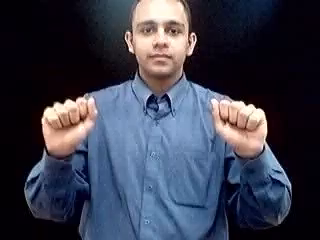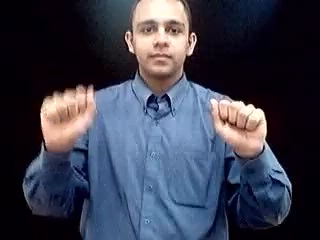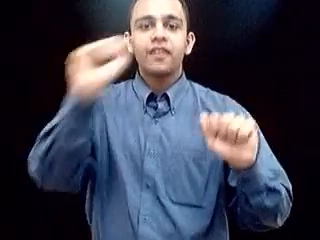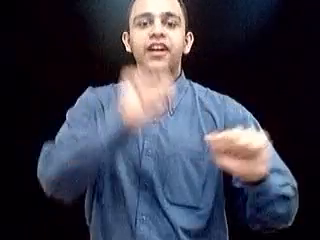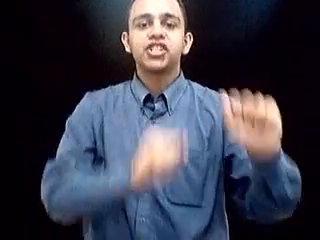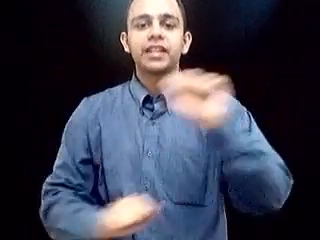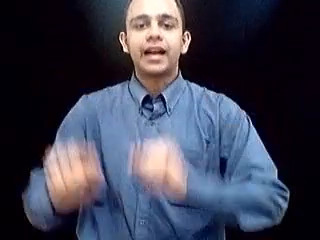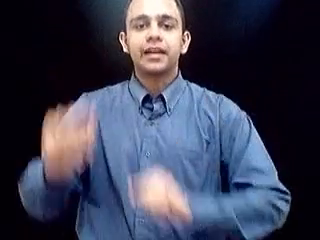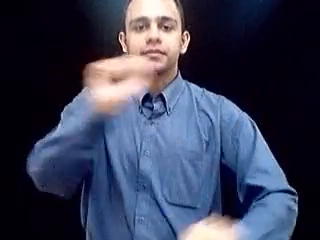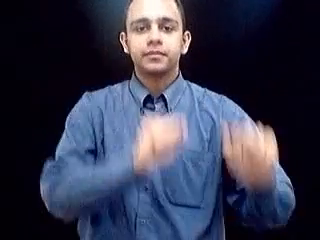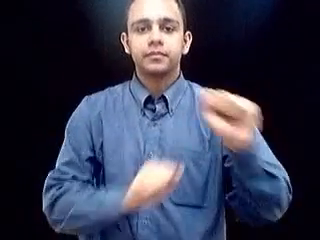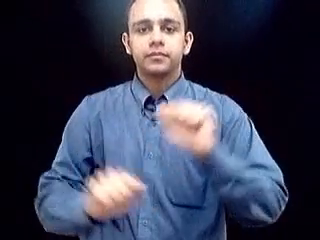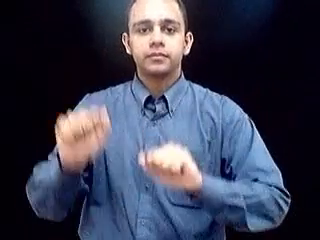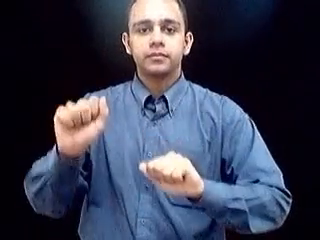faxinar